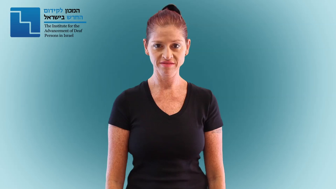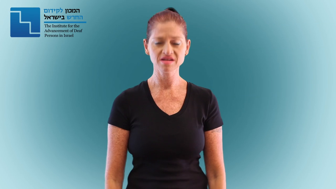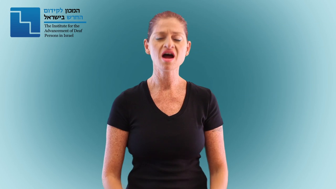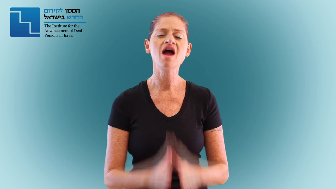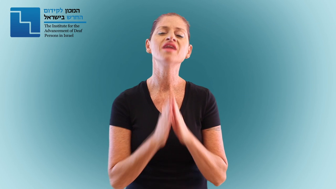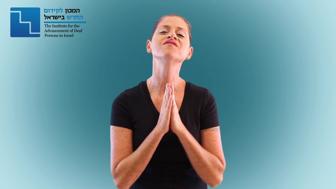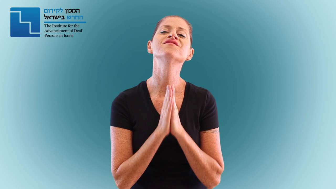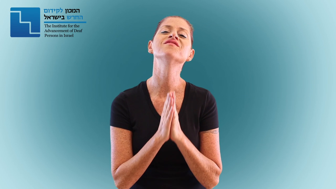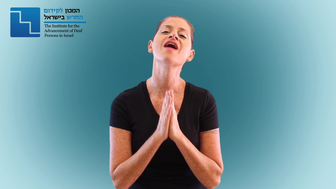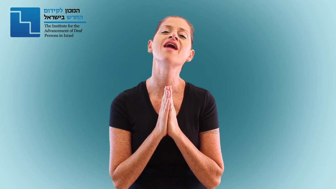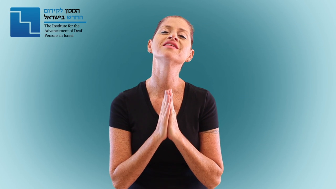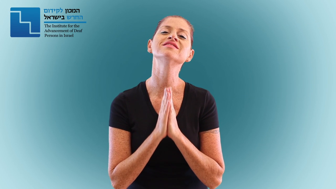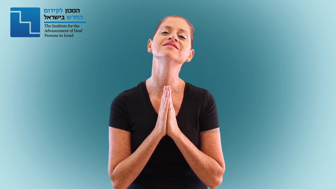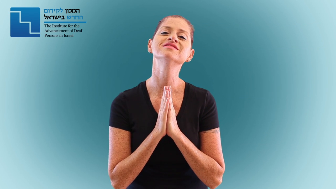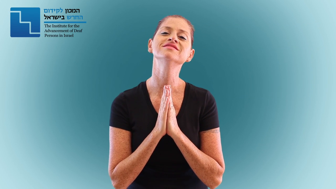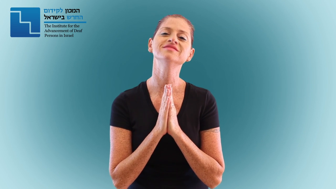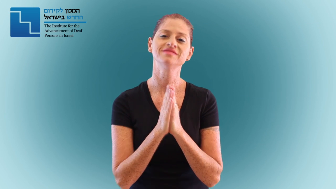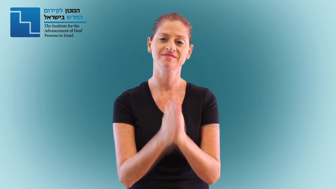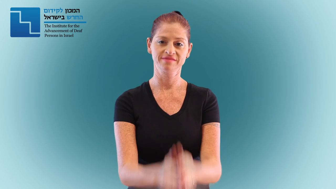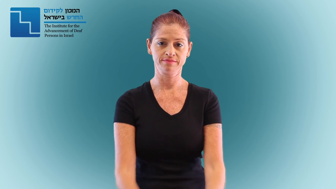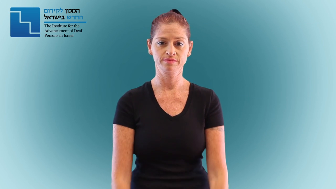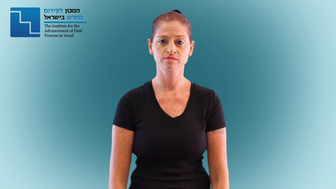הלוואי